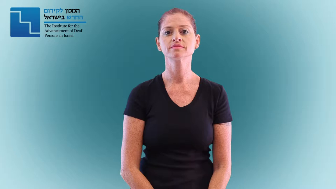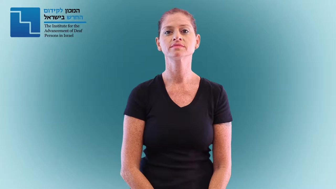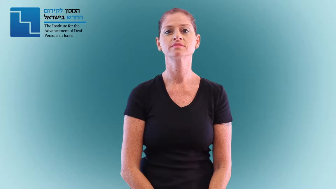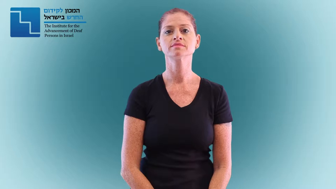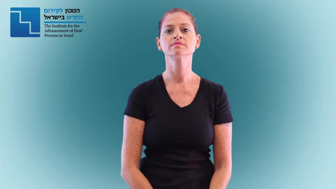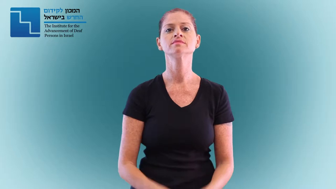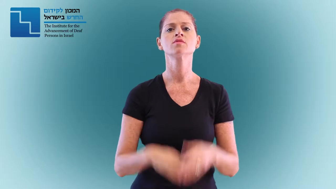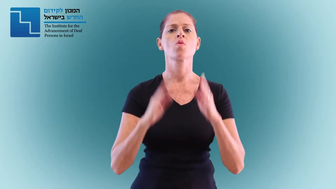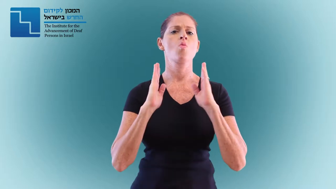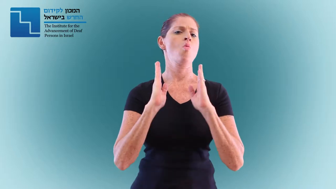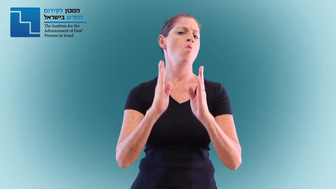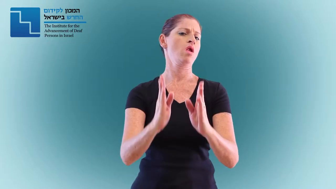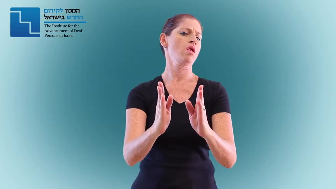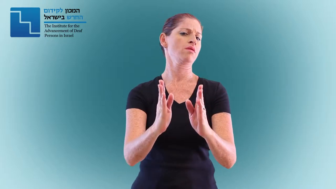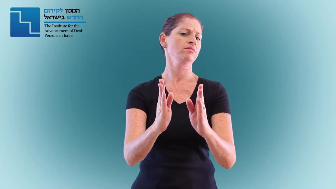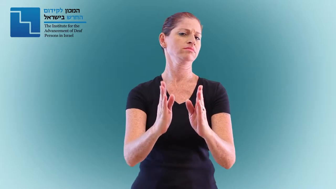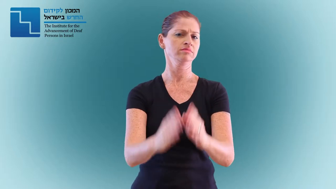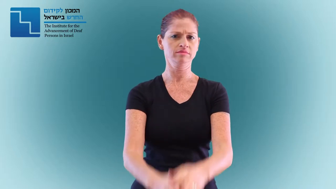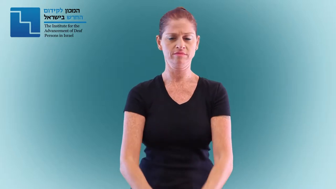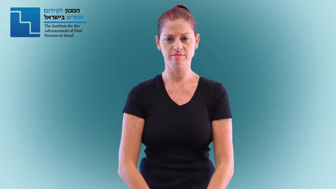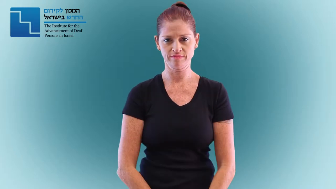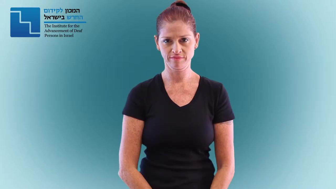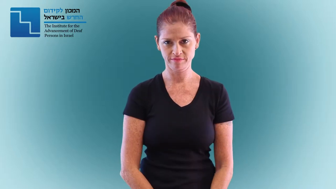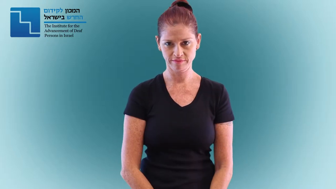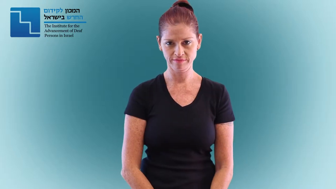הול